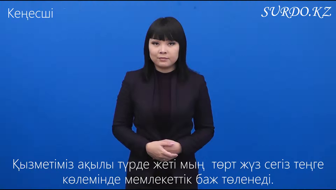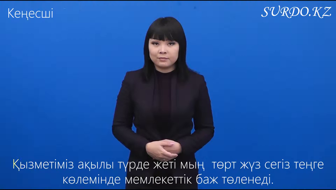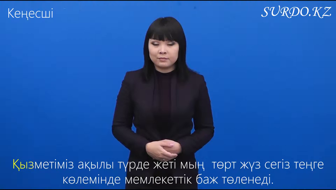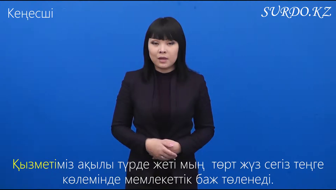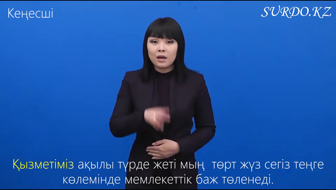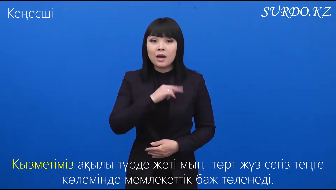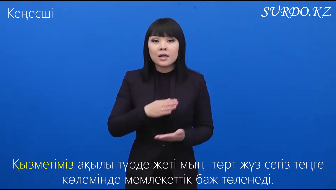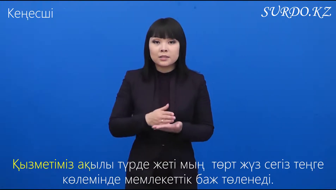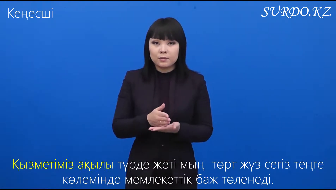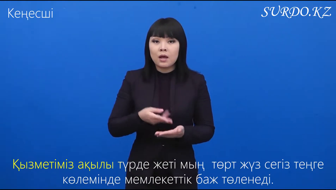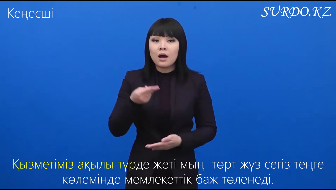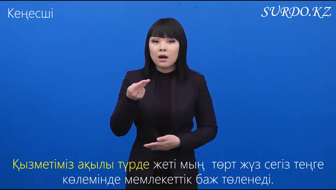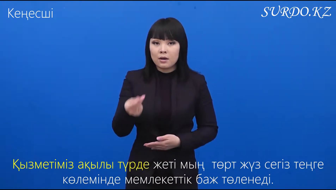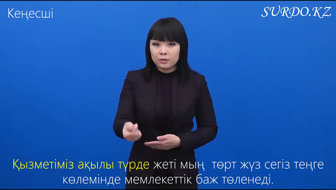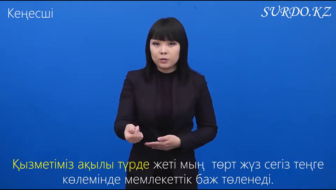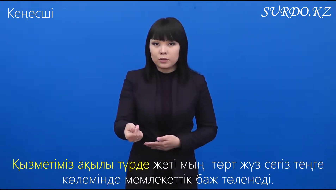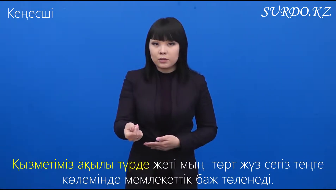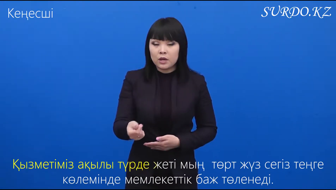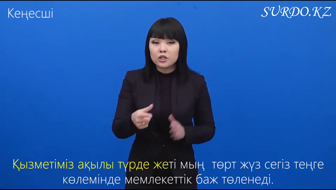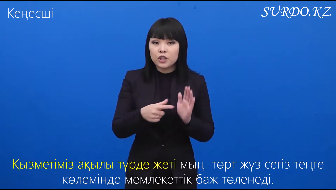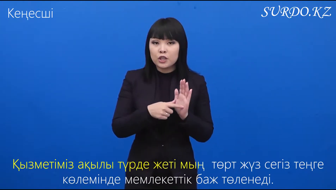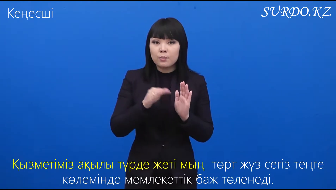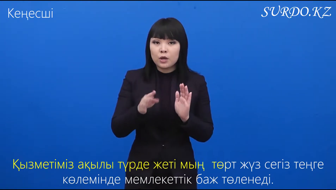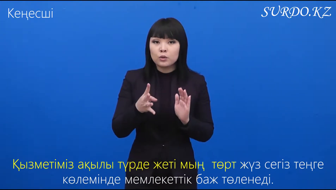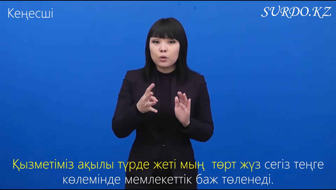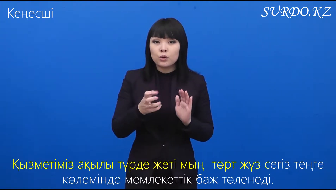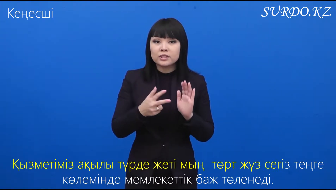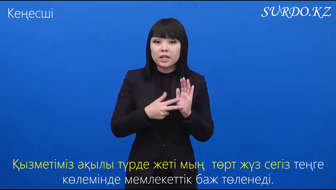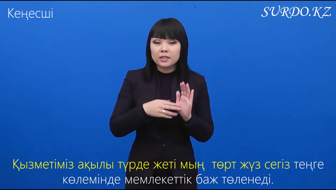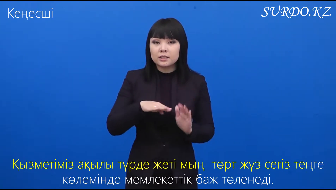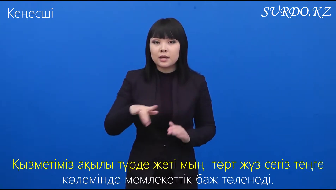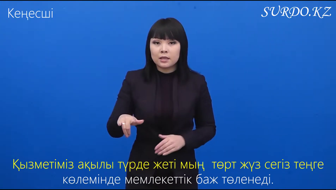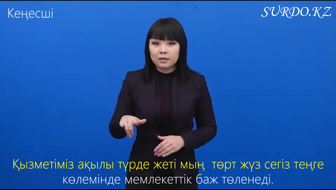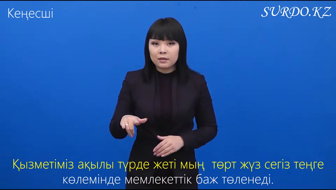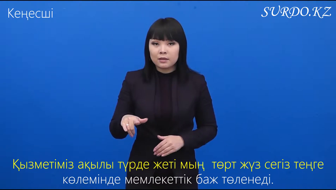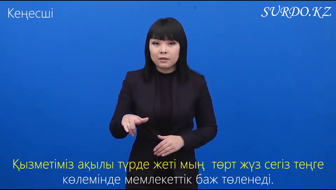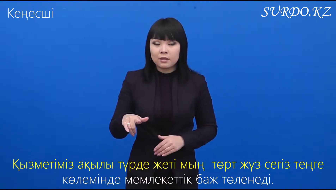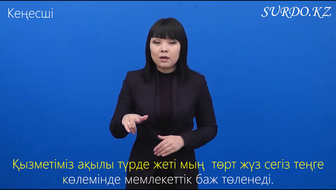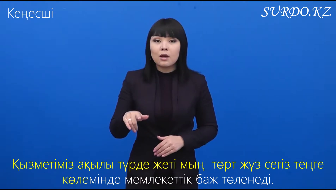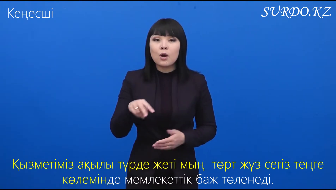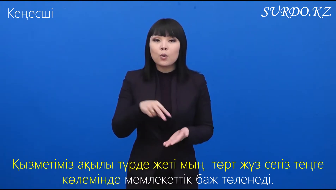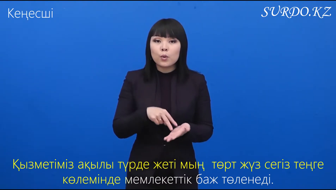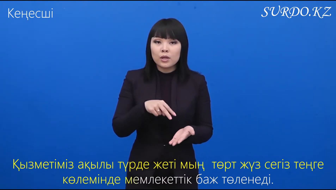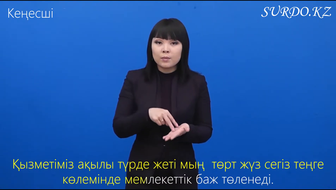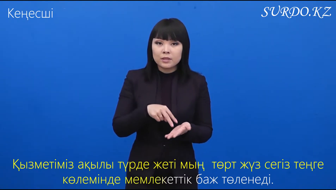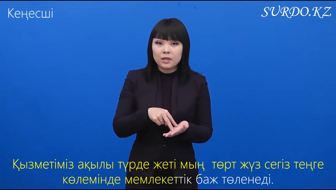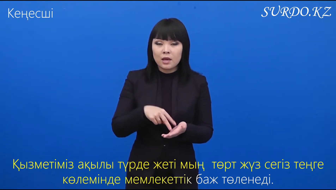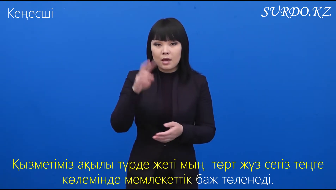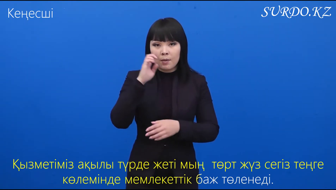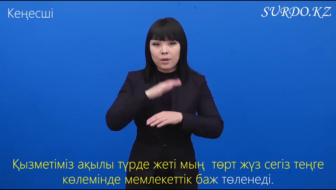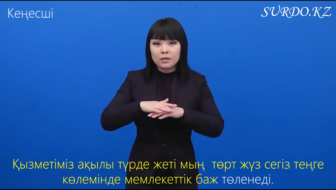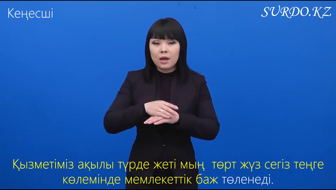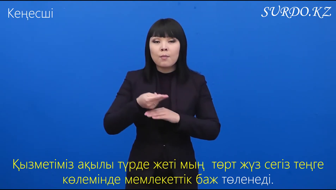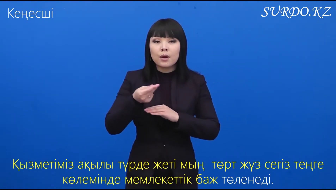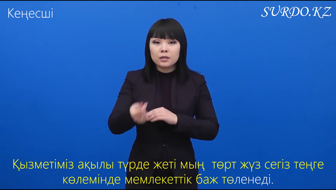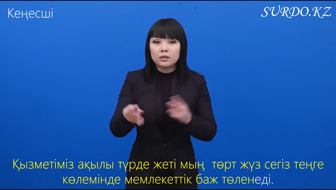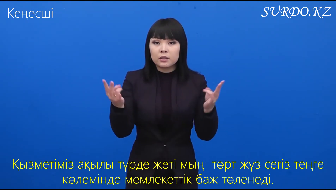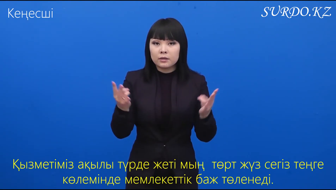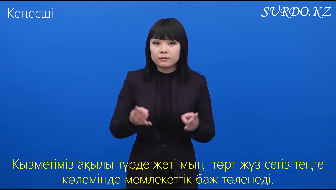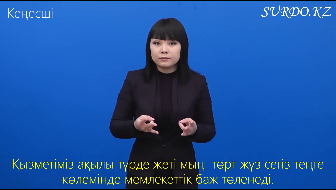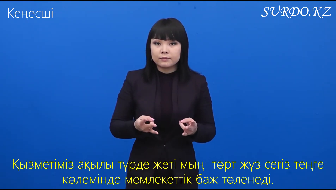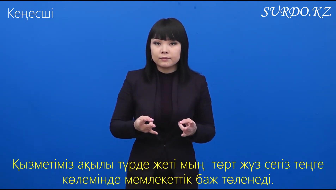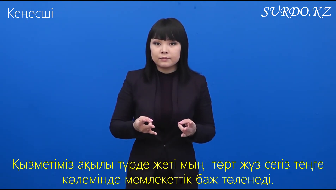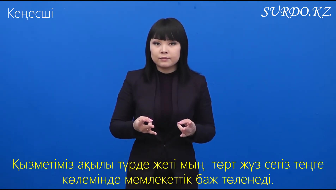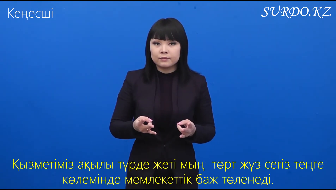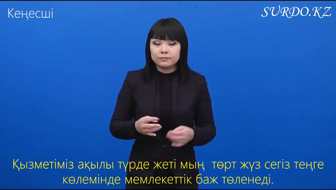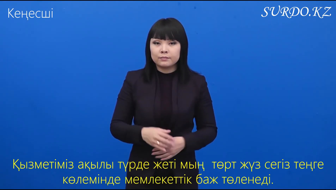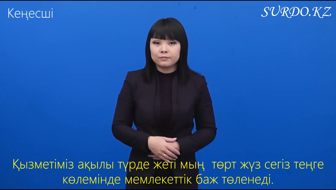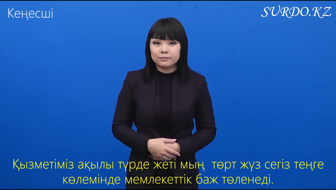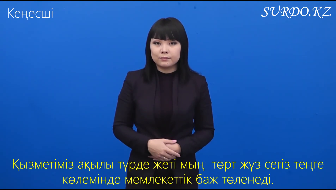Консультант